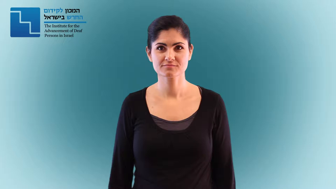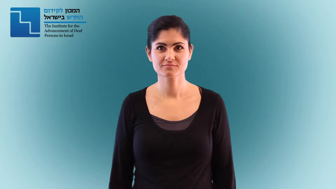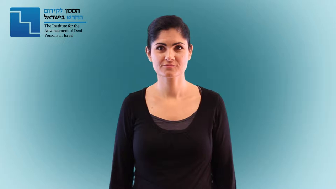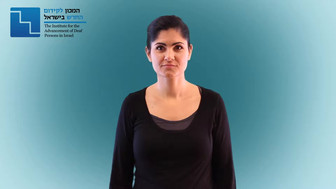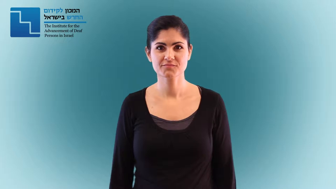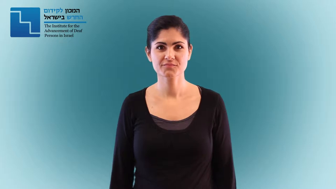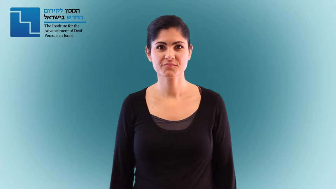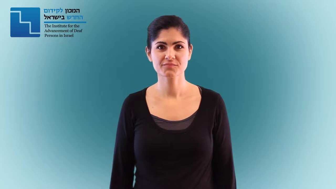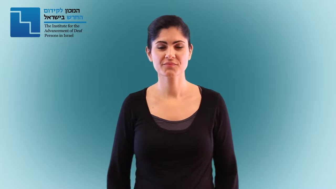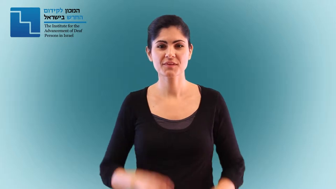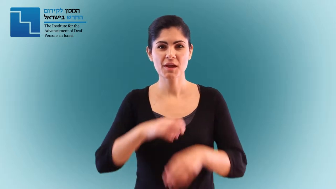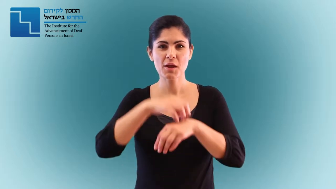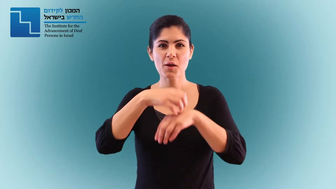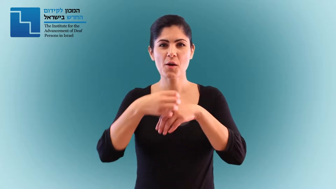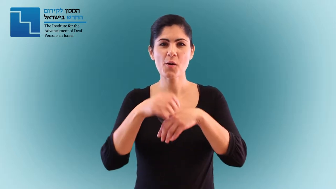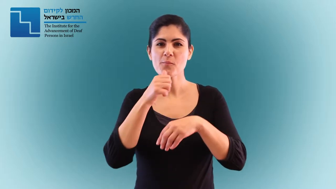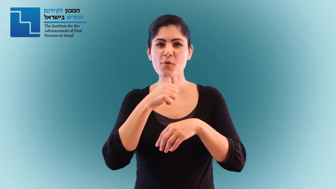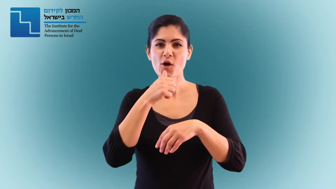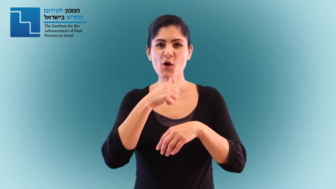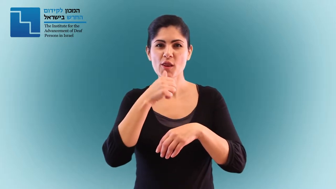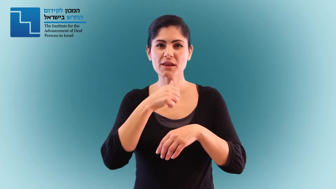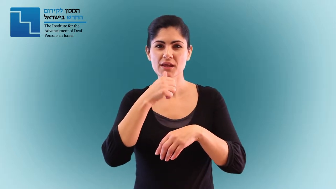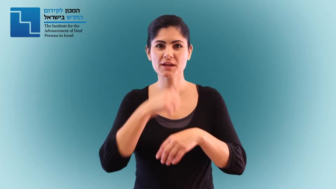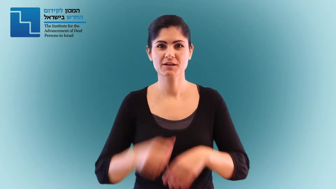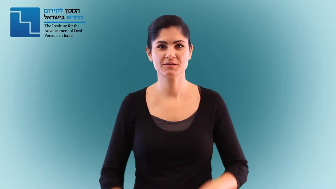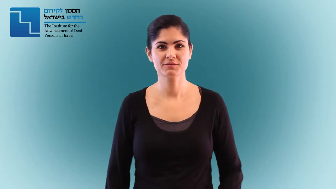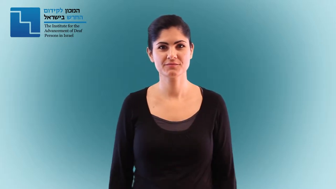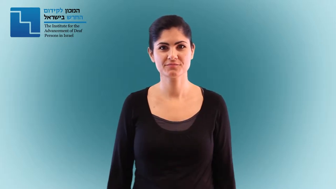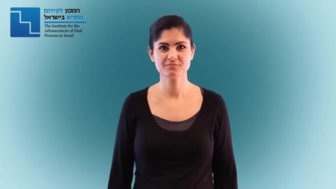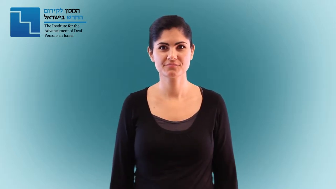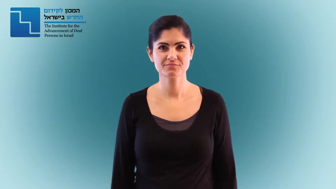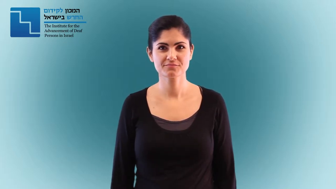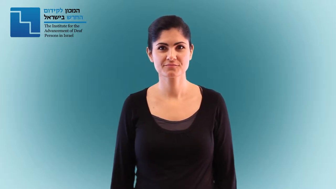ברוקולי